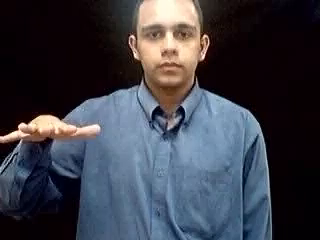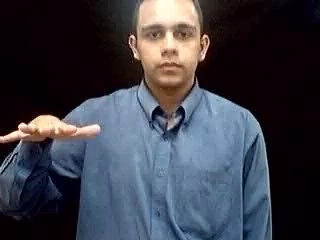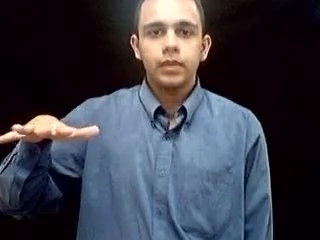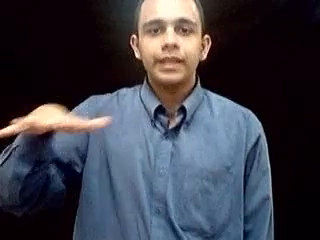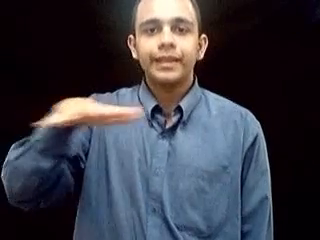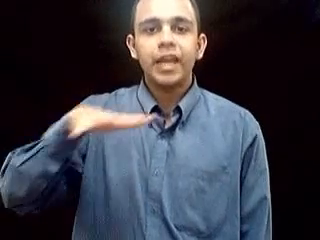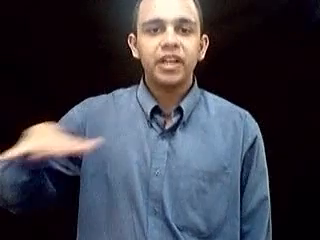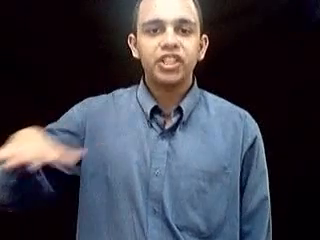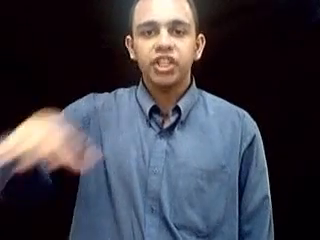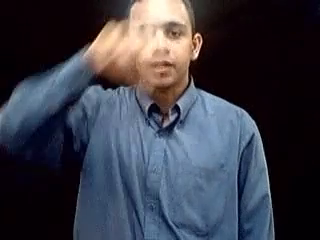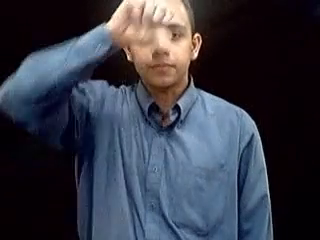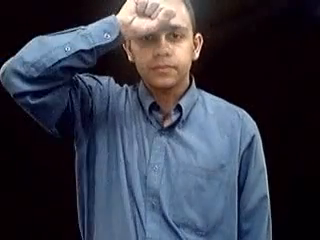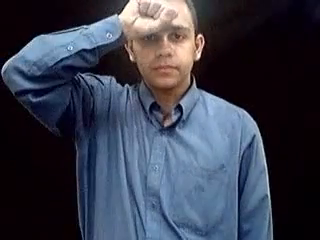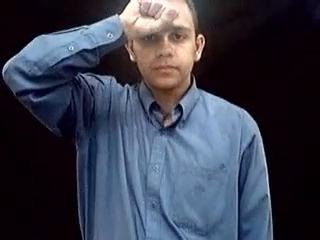telepatia